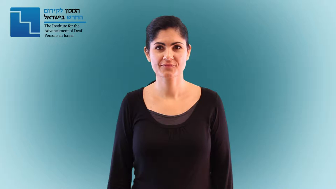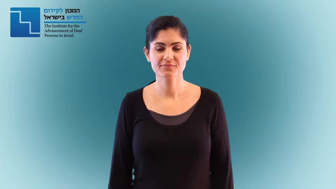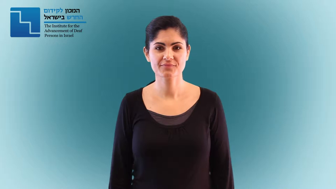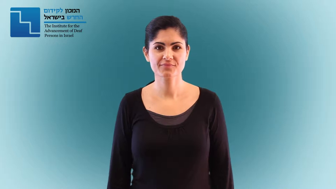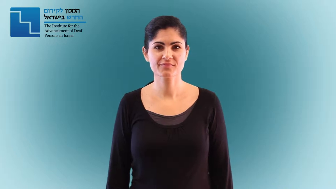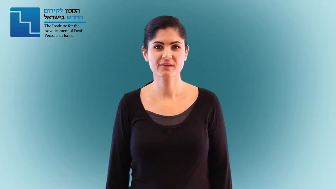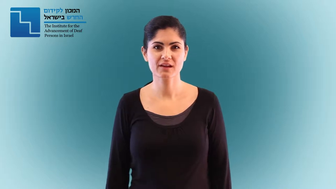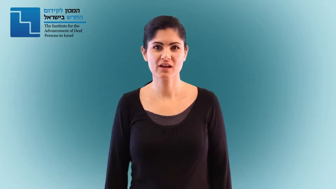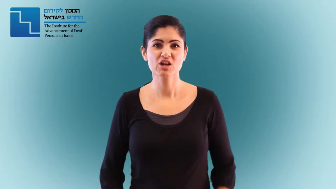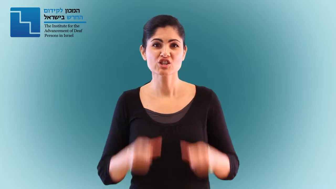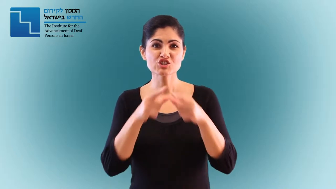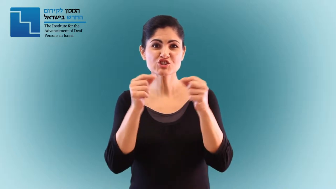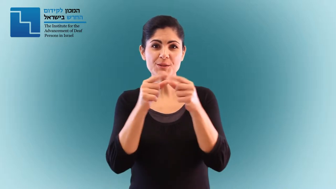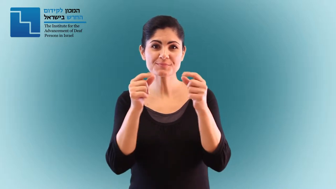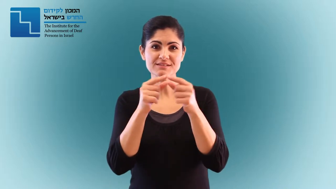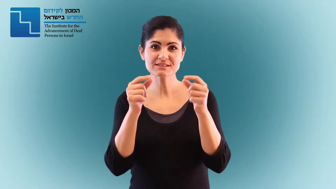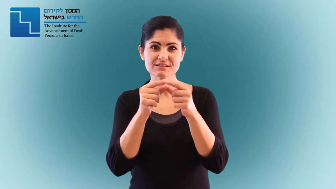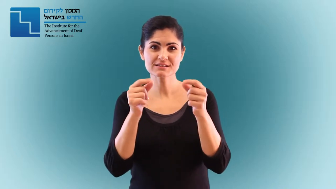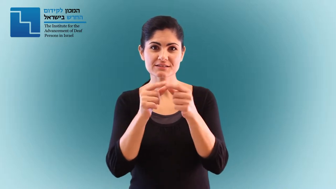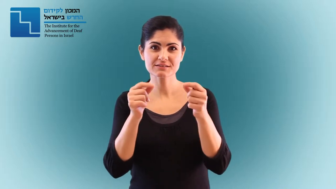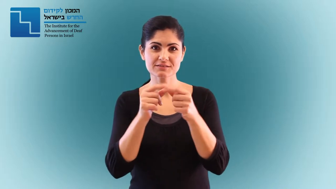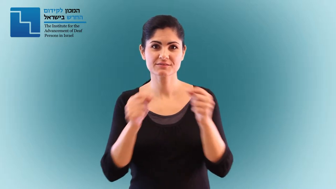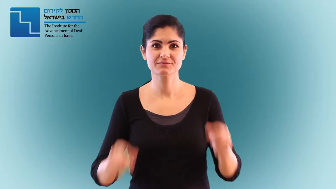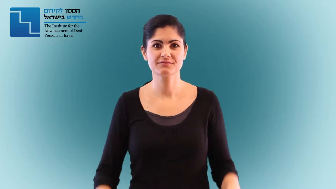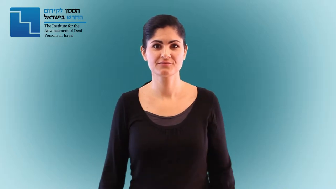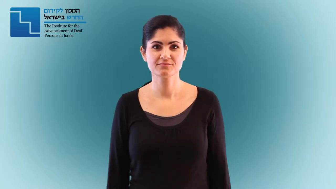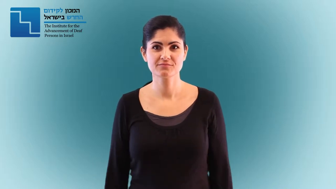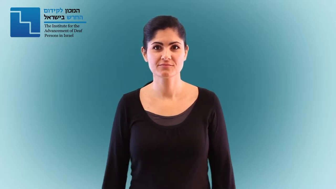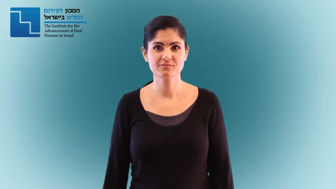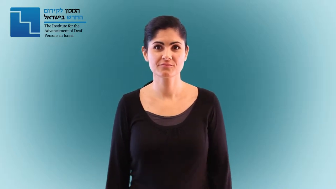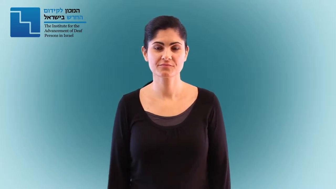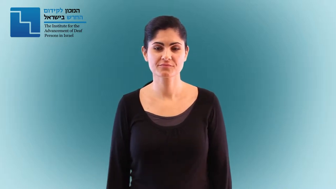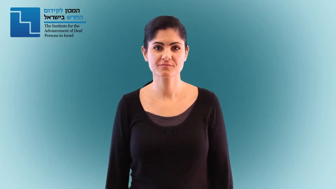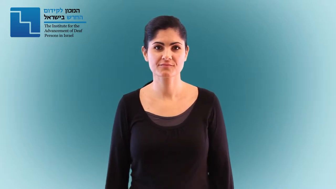צ'יפס